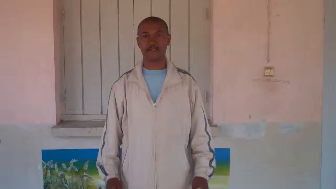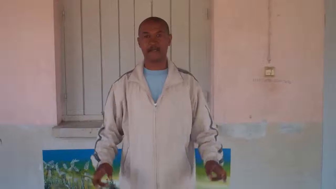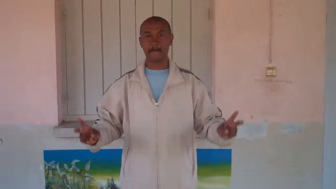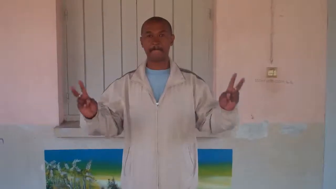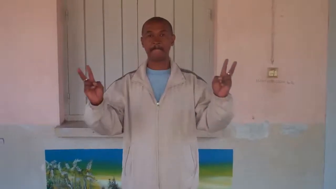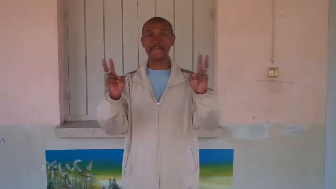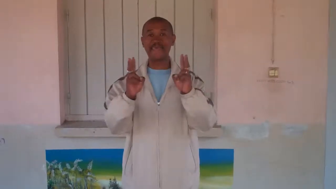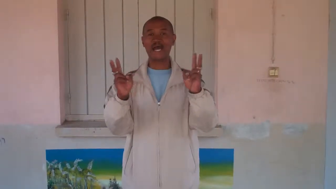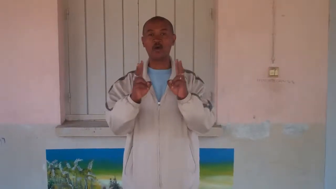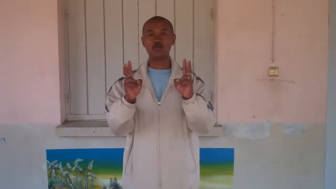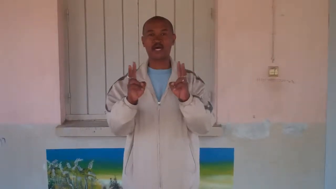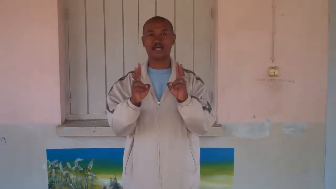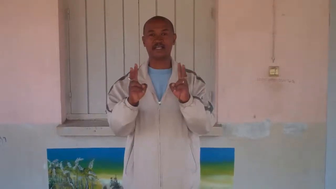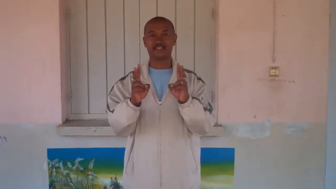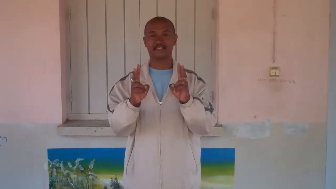mihaona